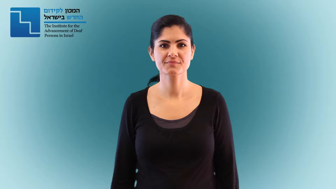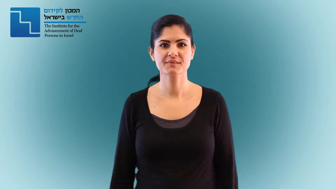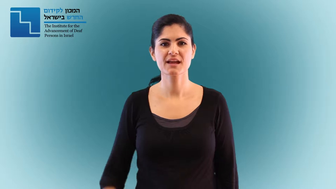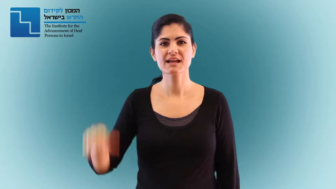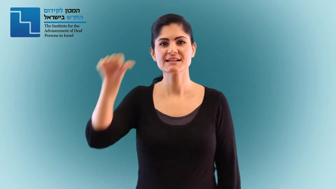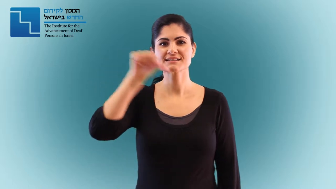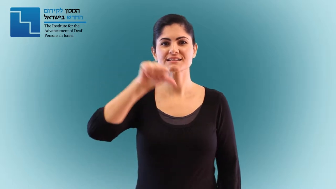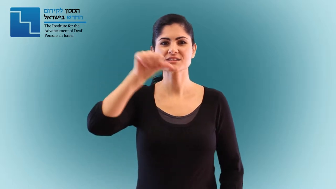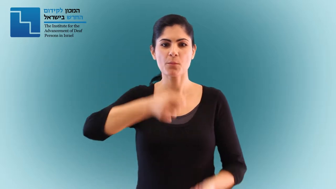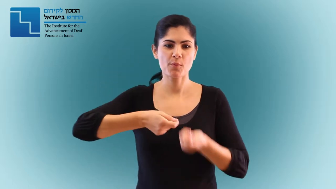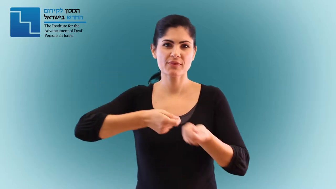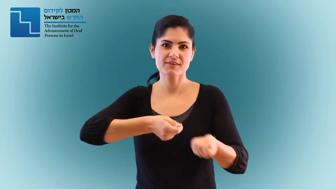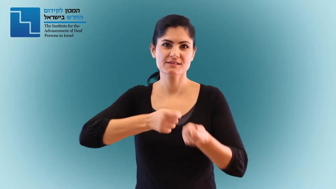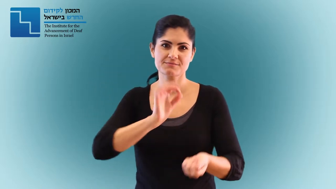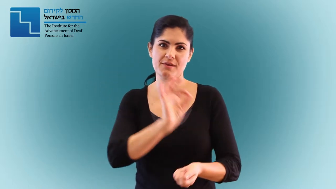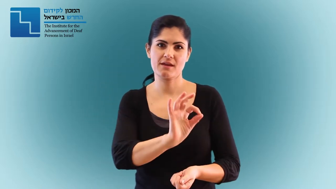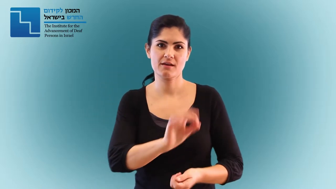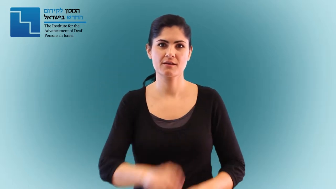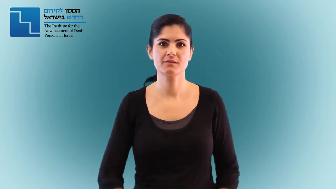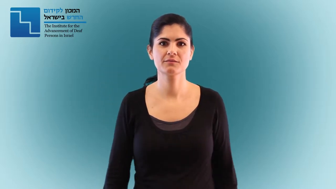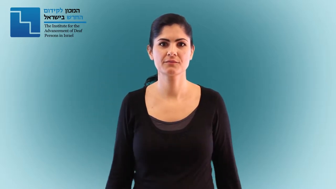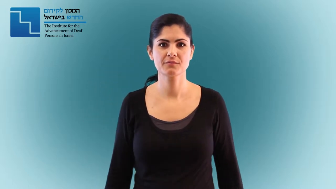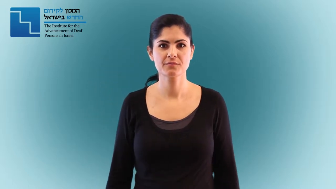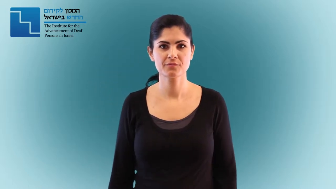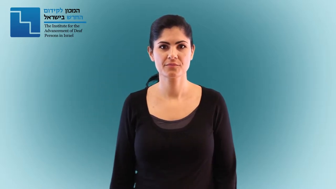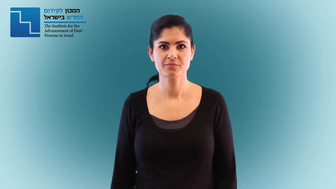סבון